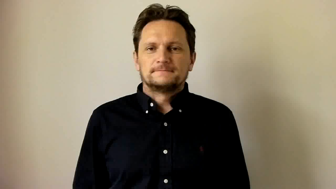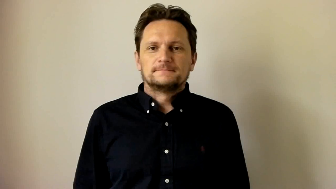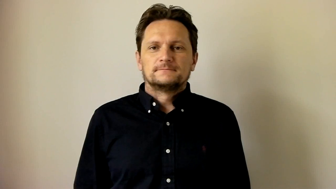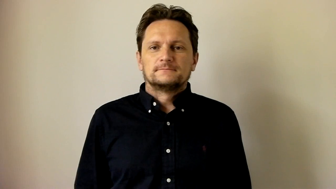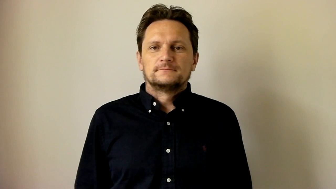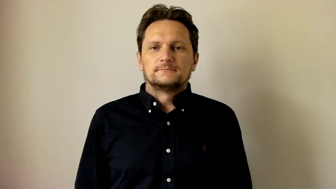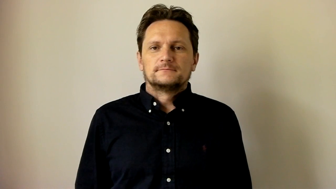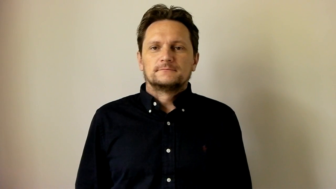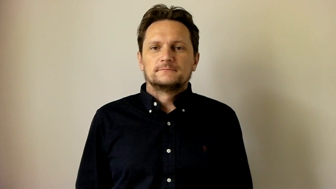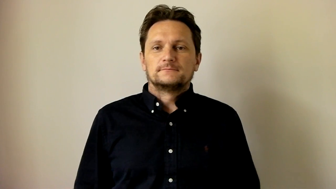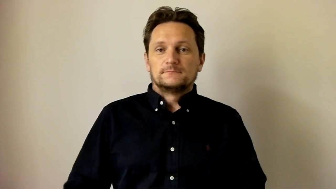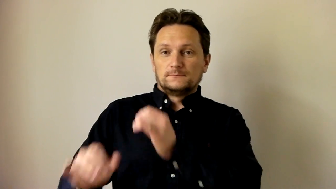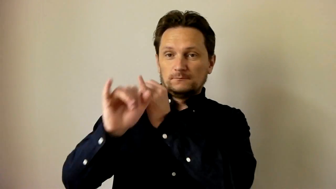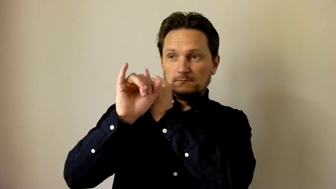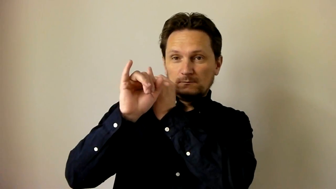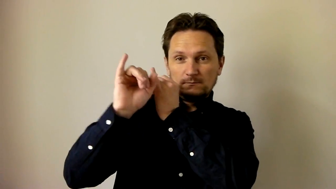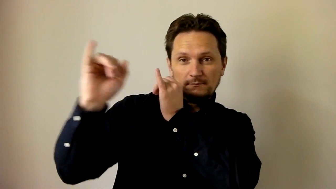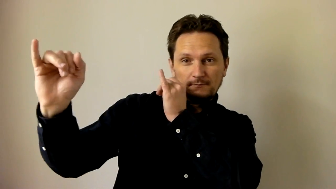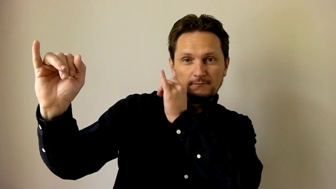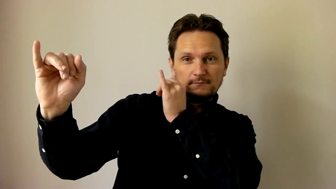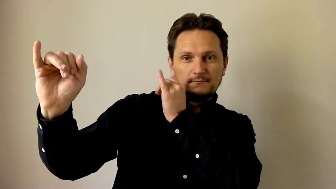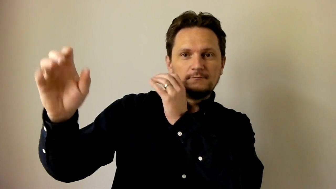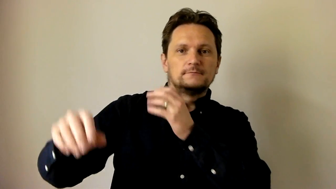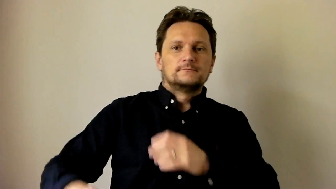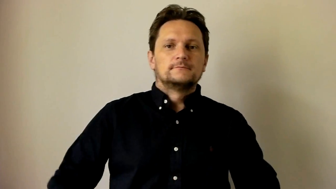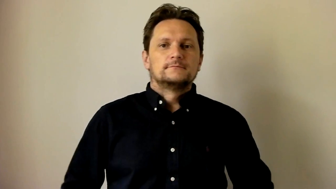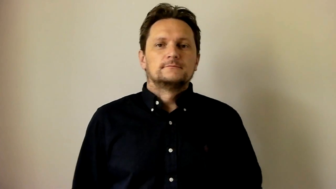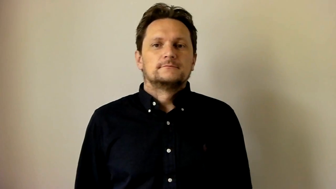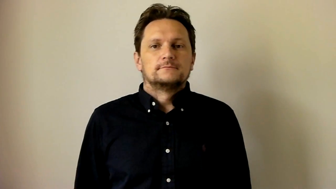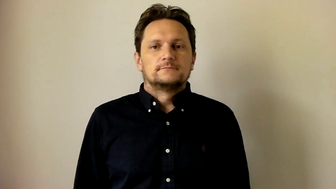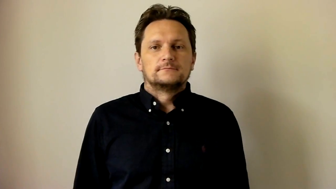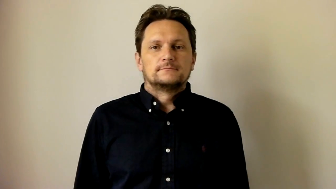Loin